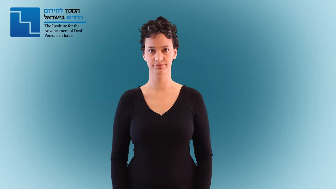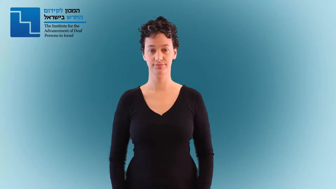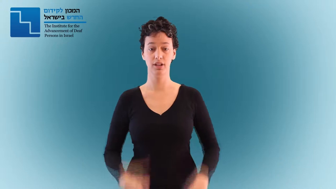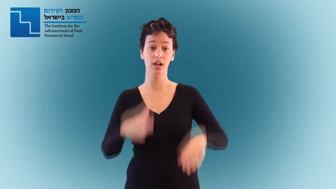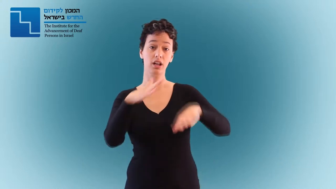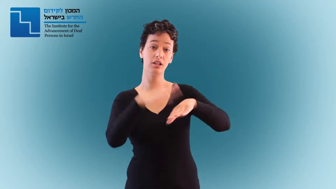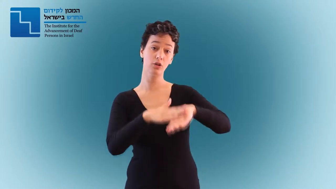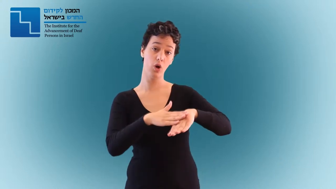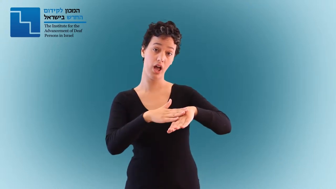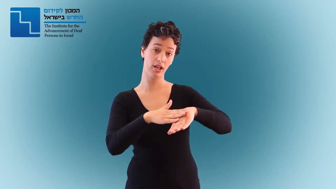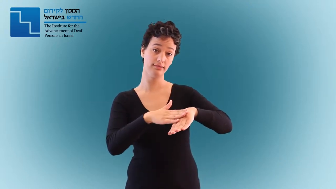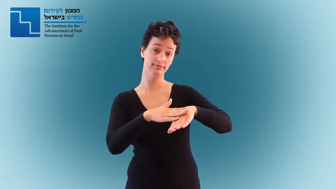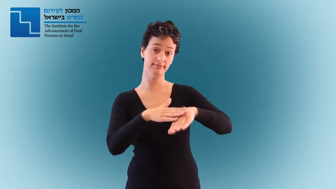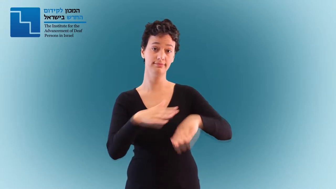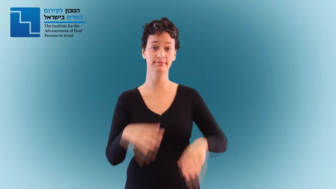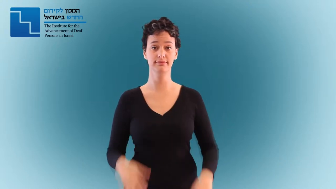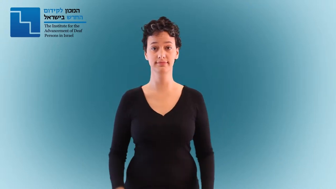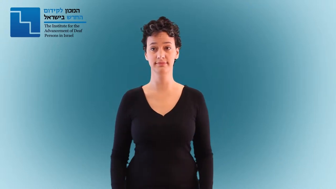לנגוע